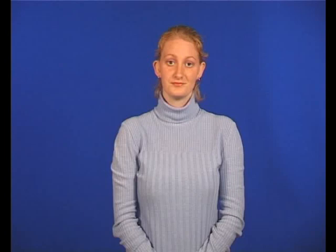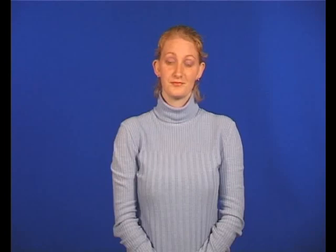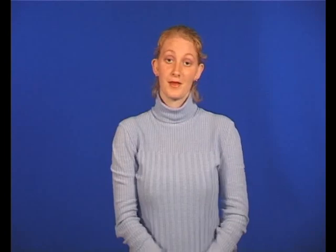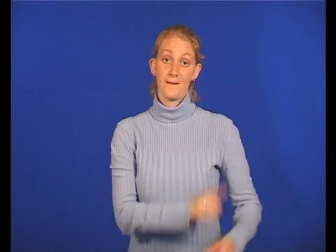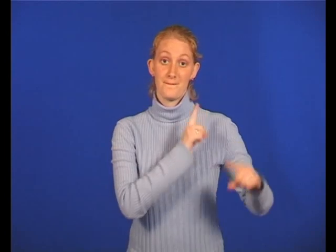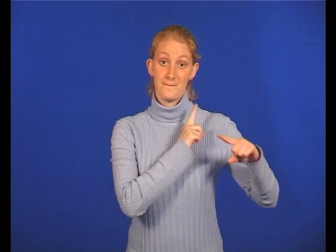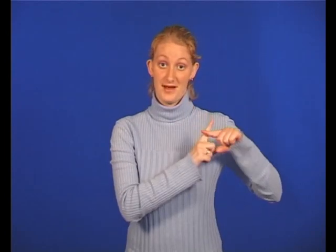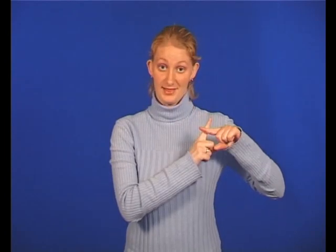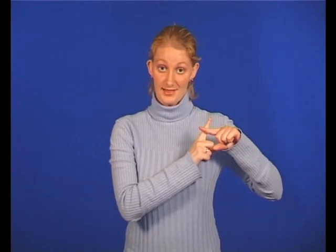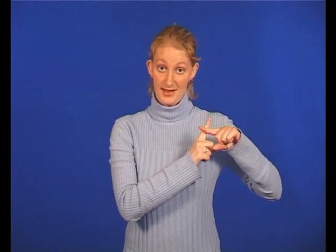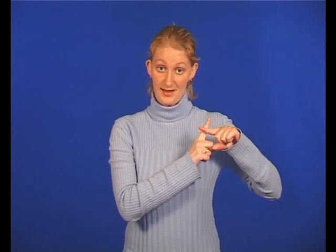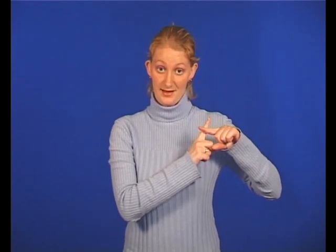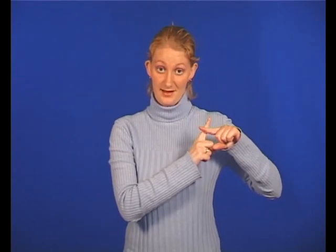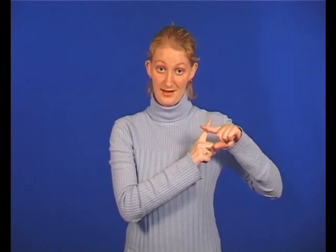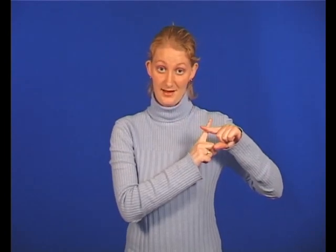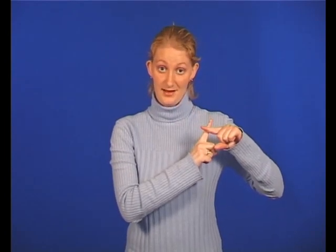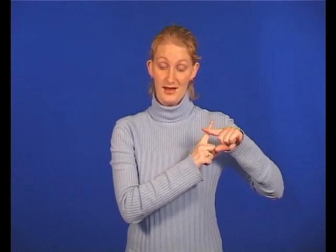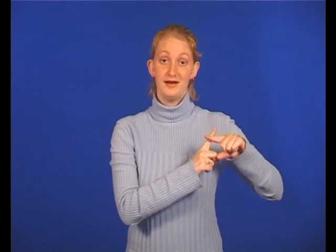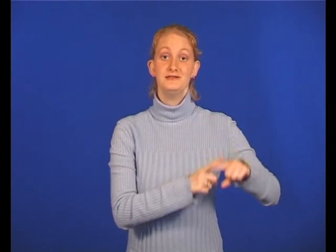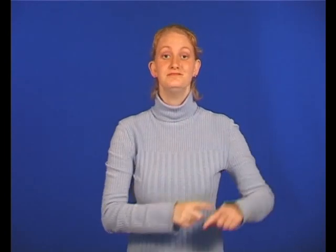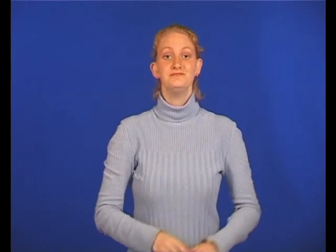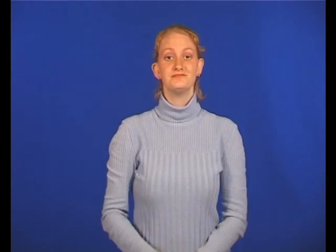Malta